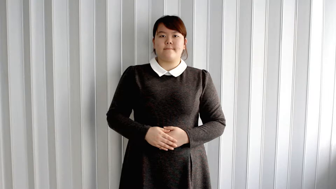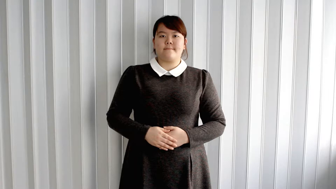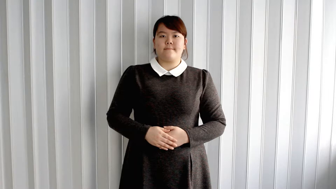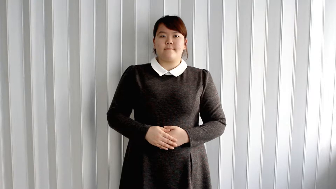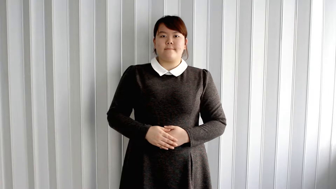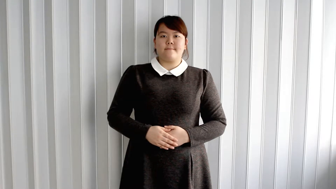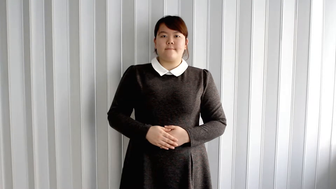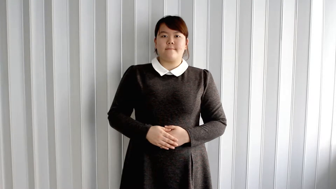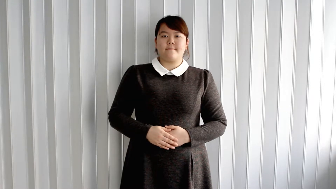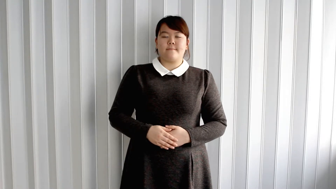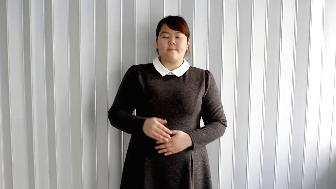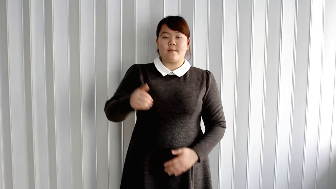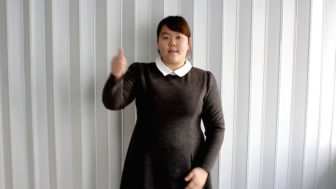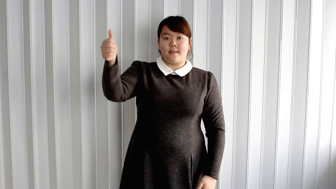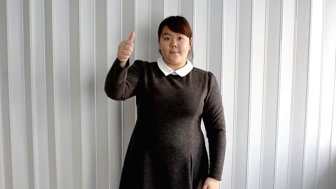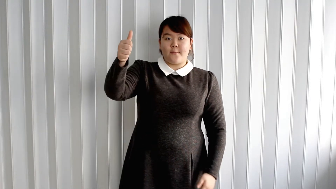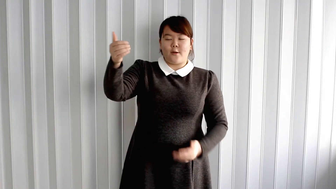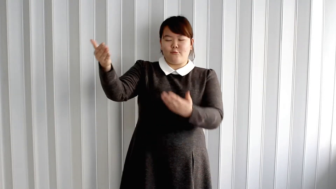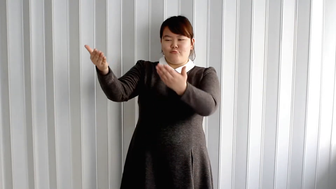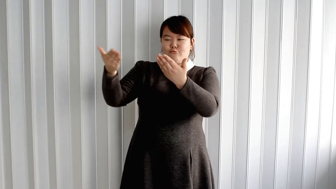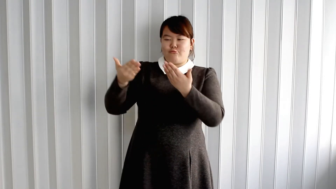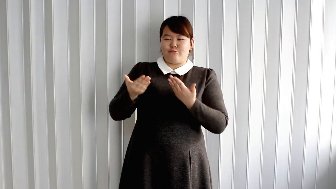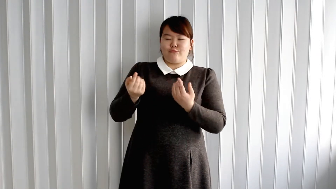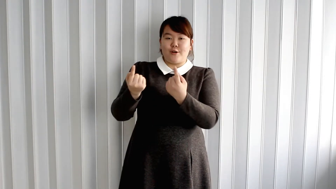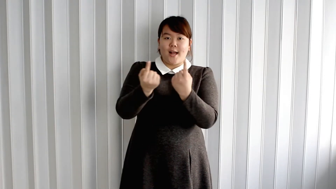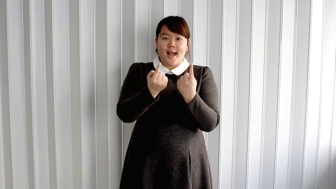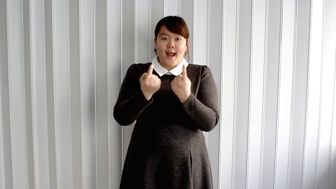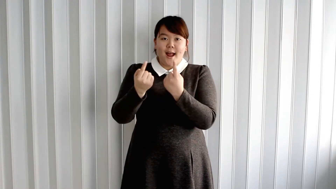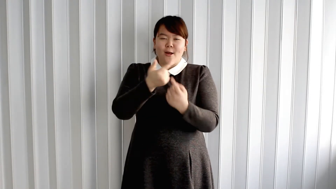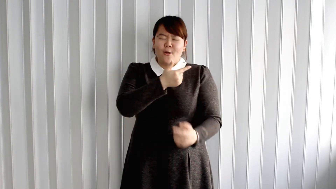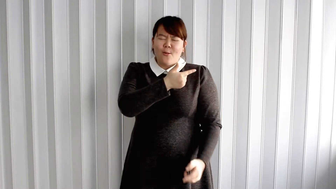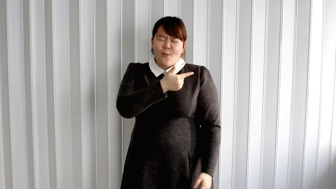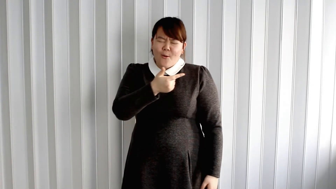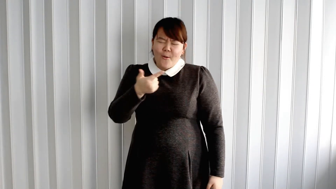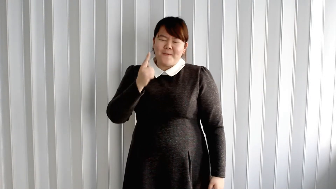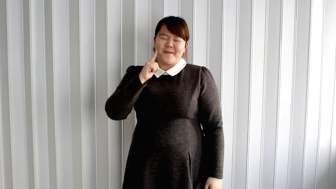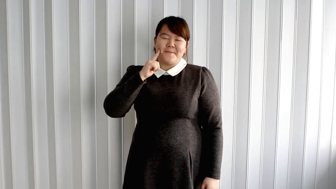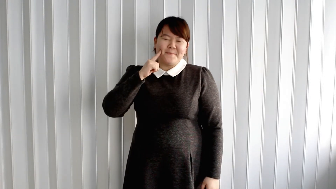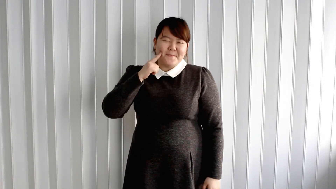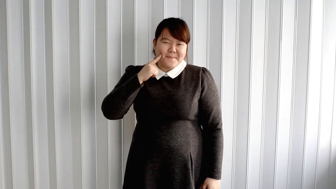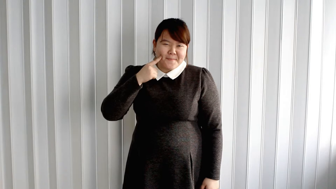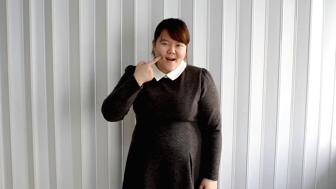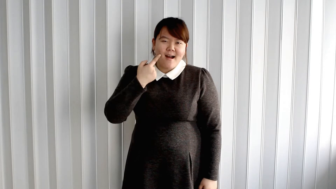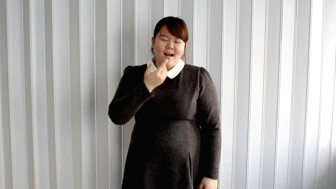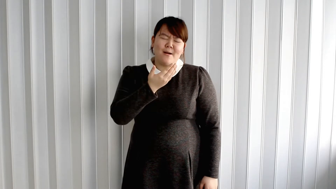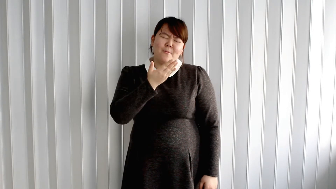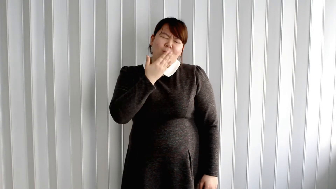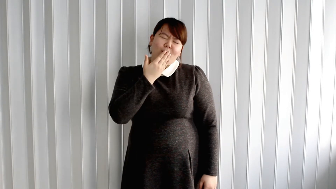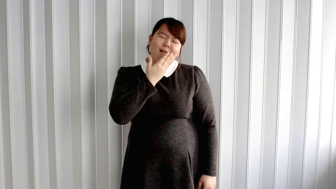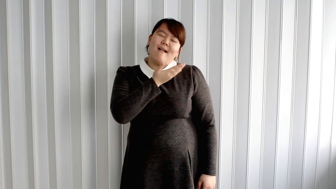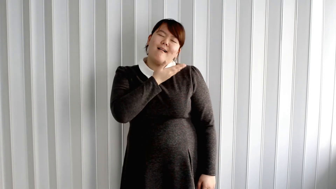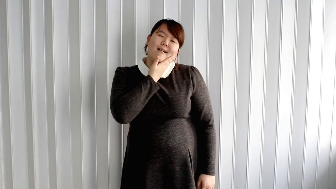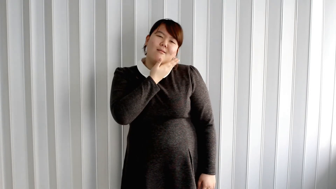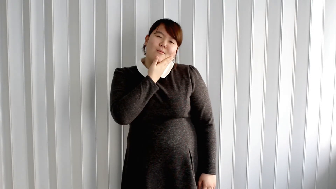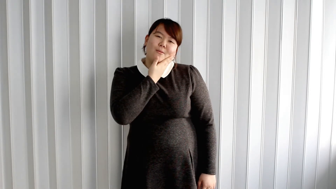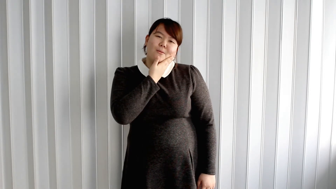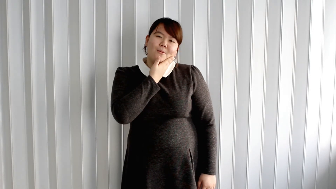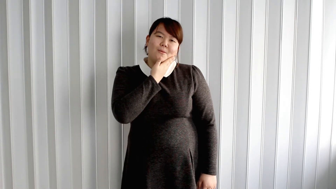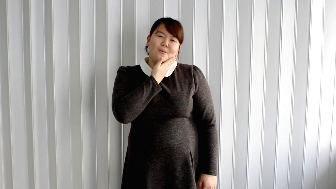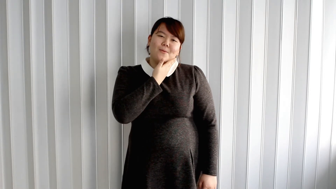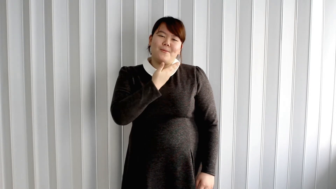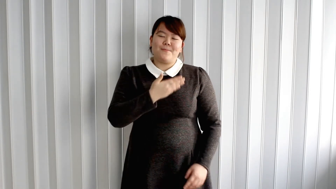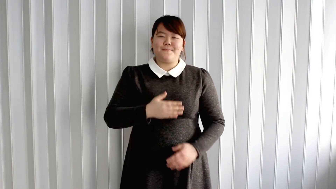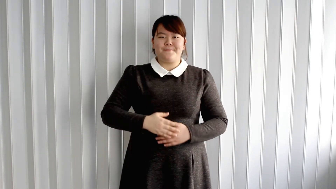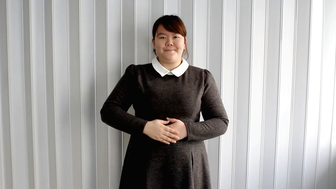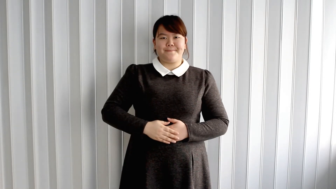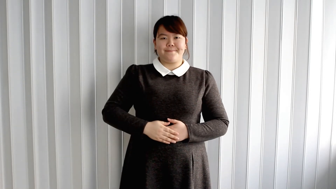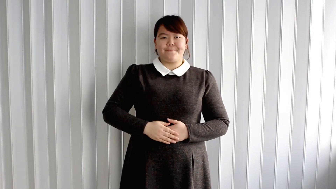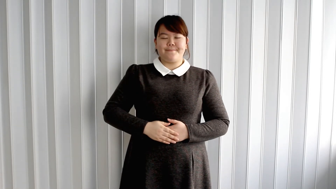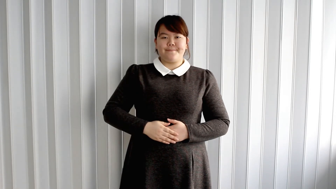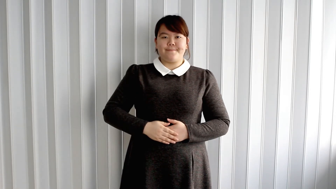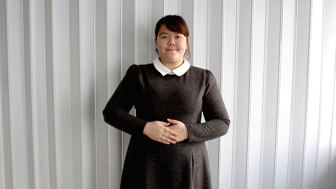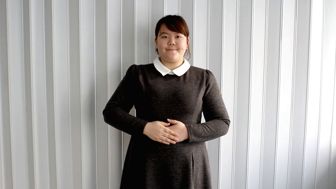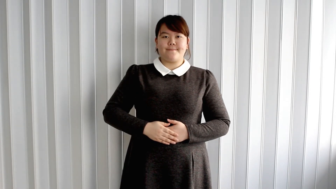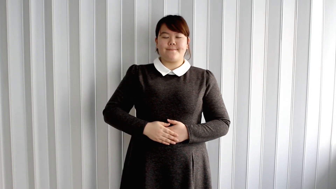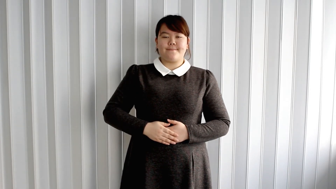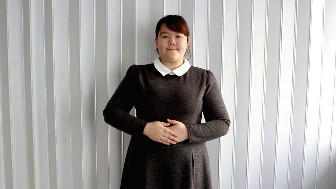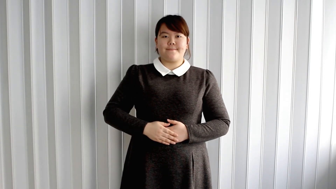그가사준케이크는너무예뻐서먹기가아까웠다